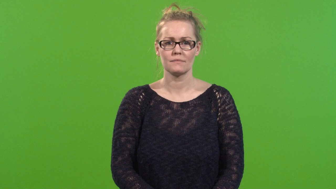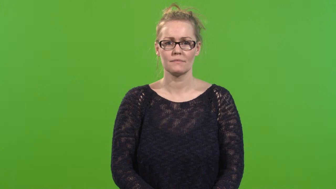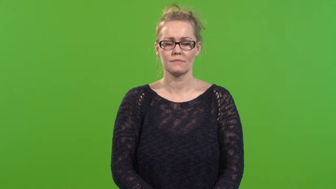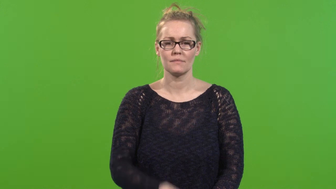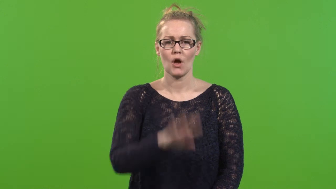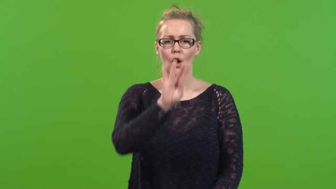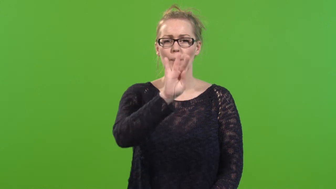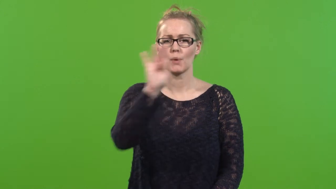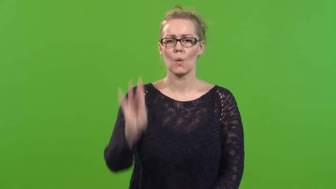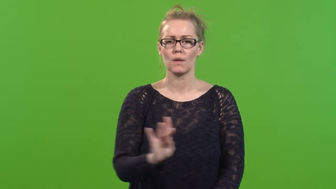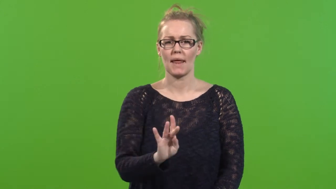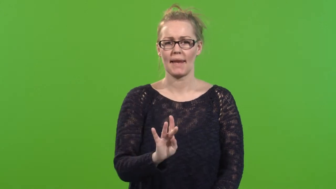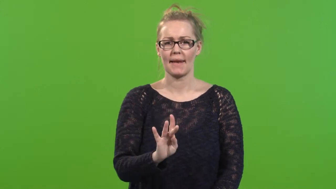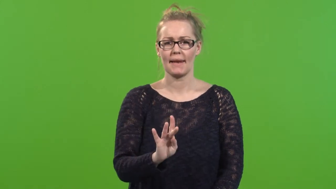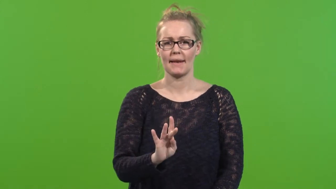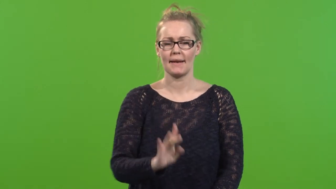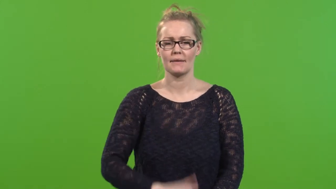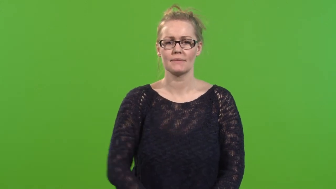Prótein